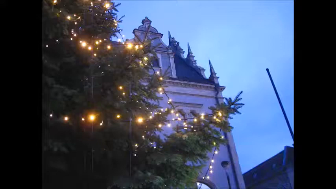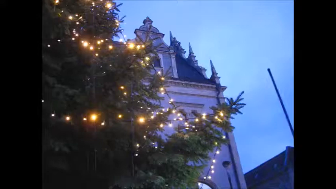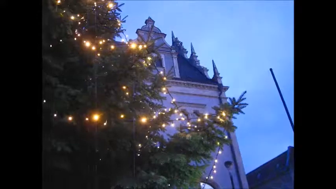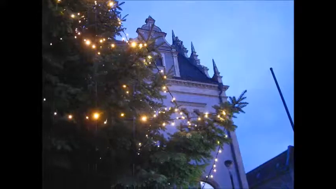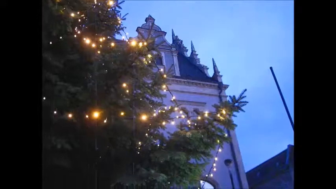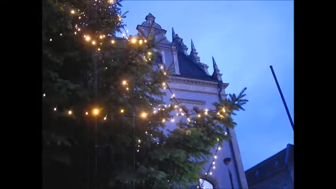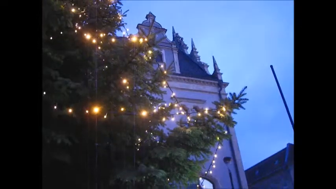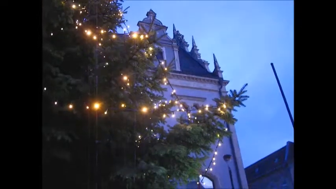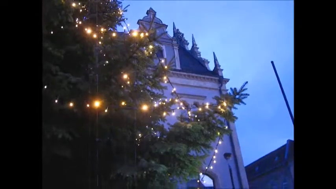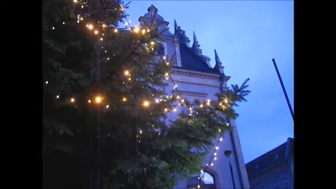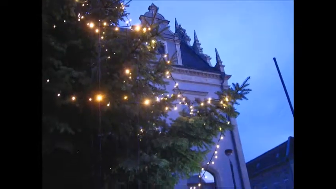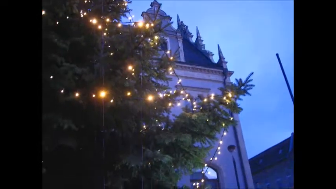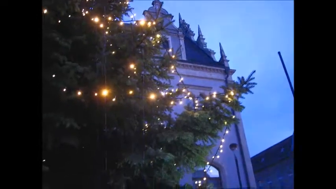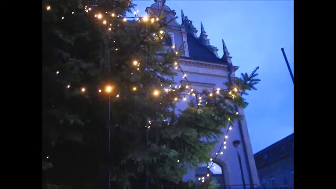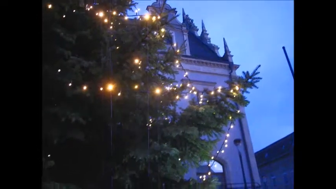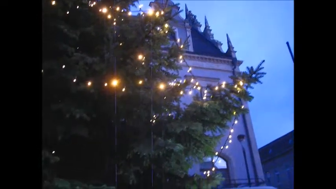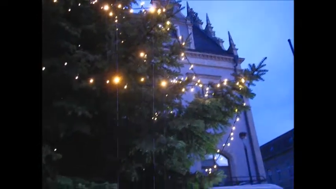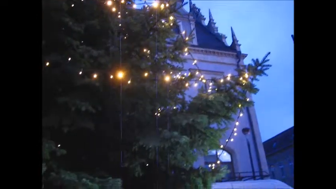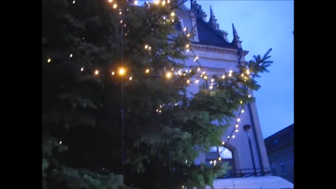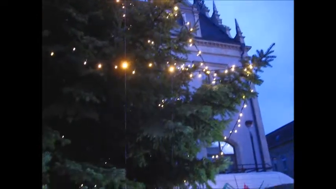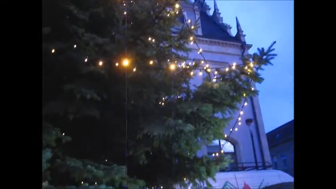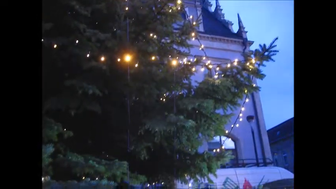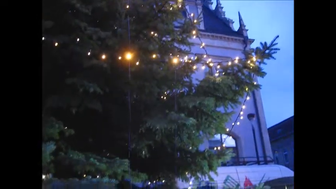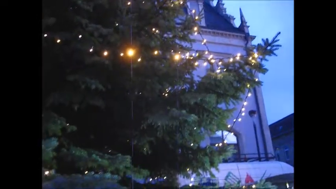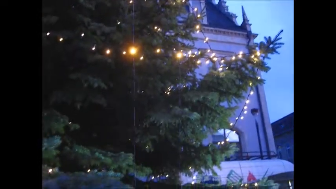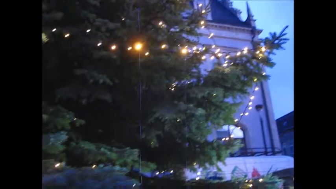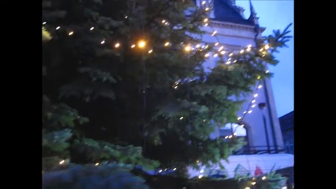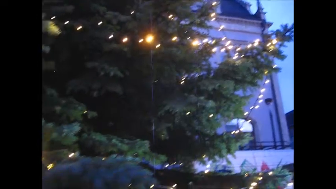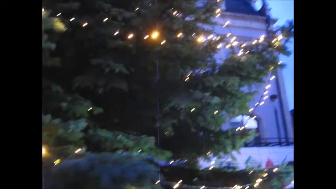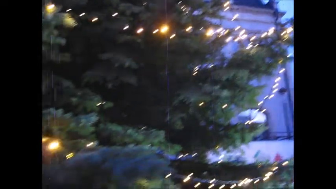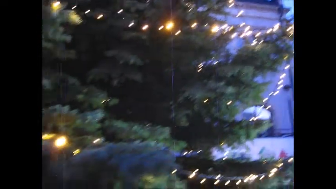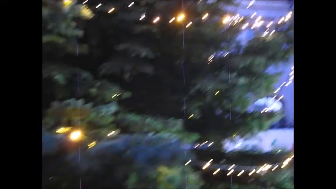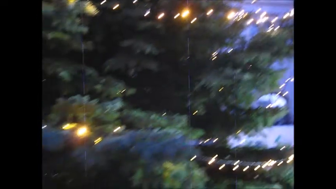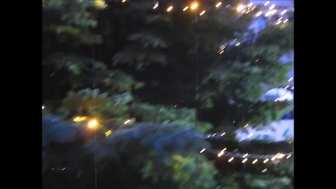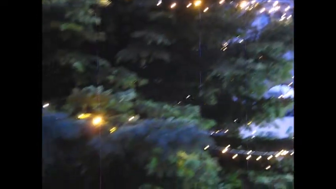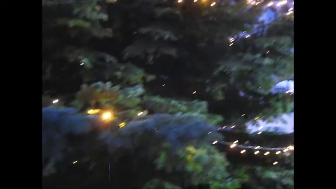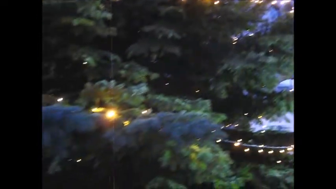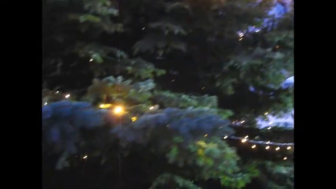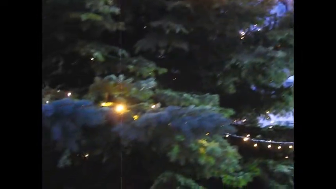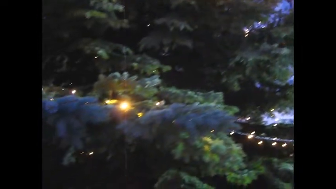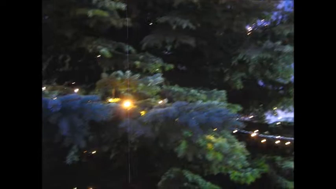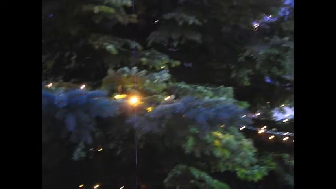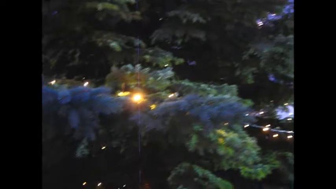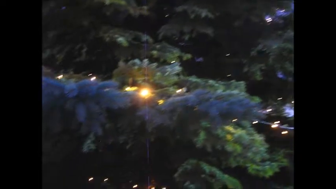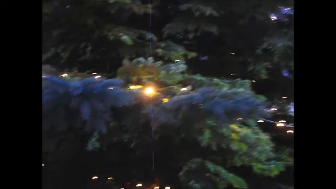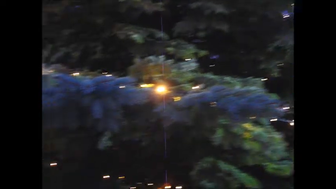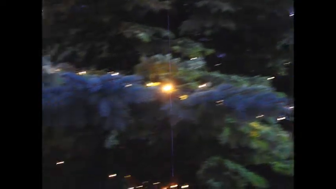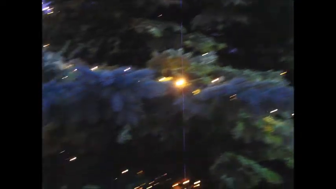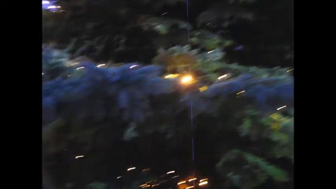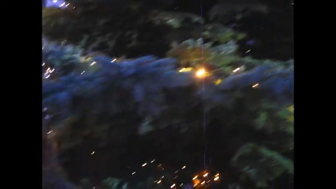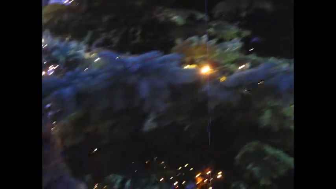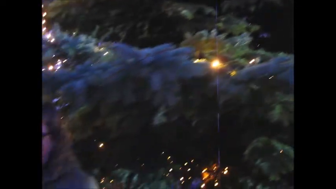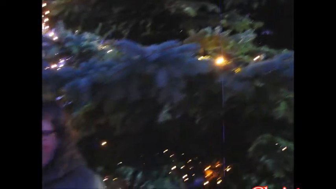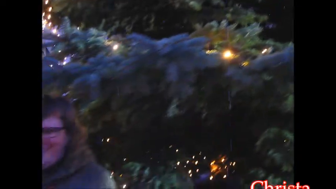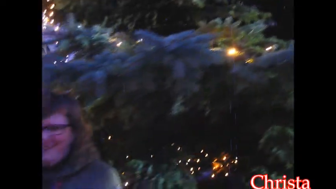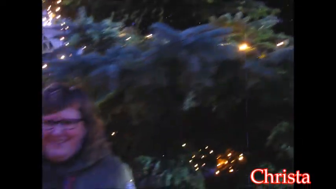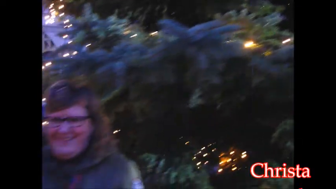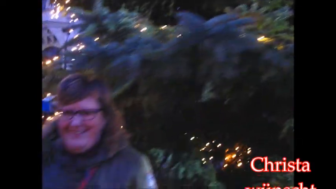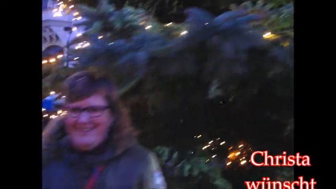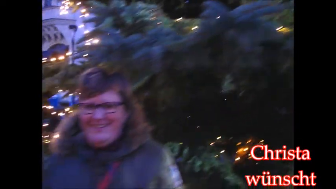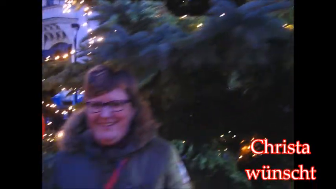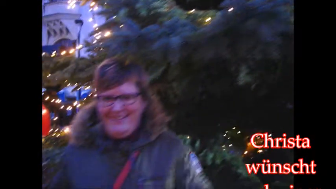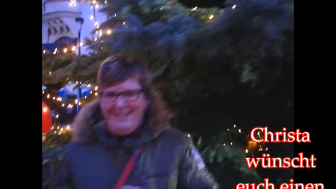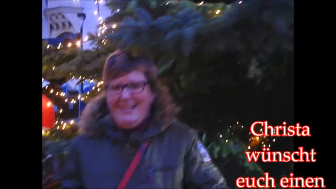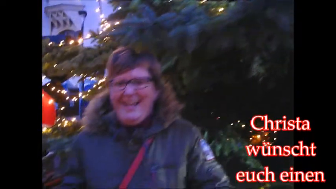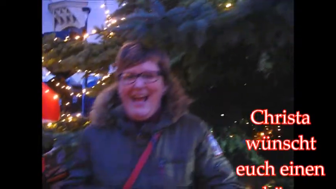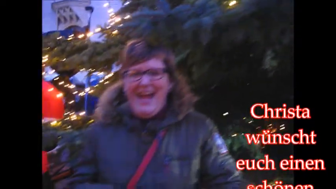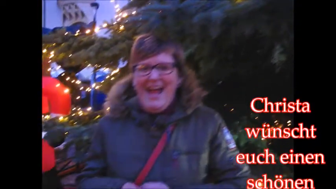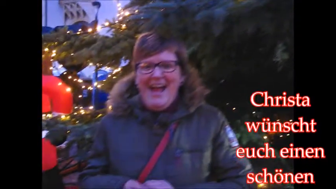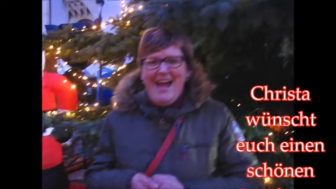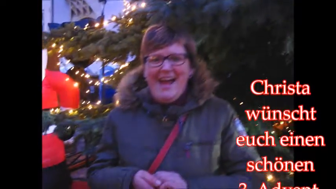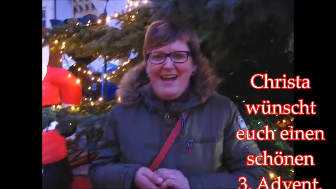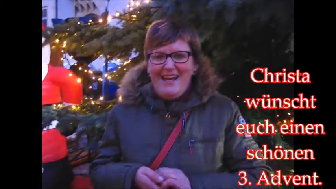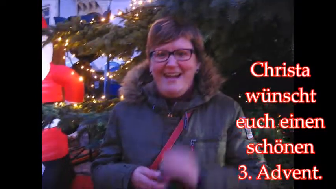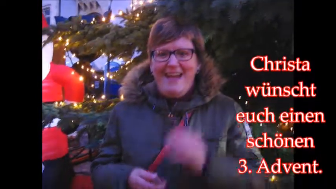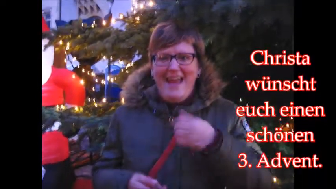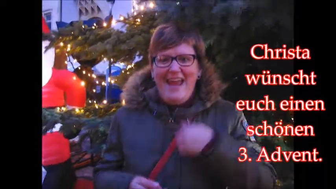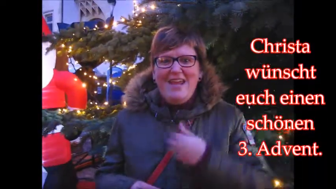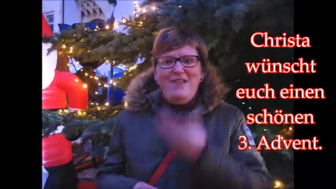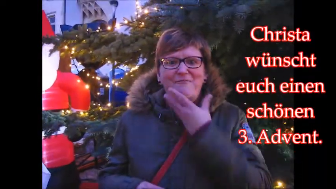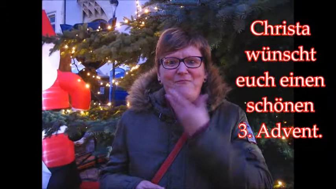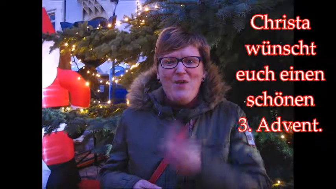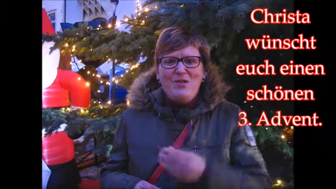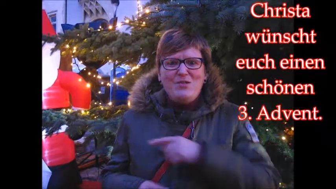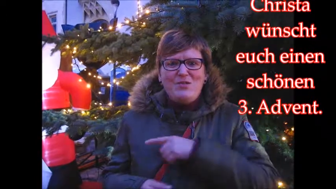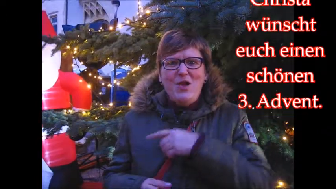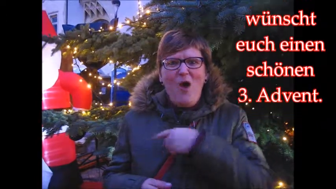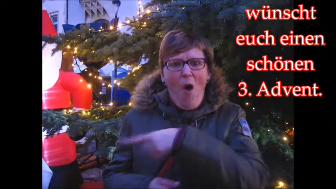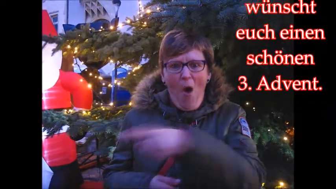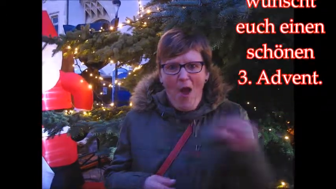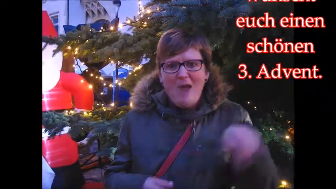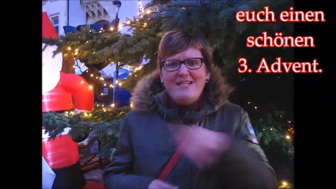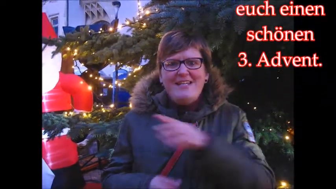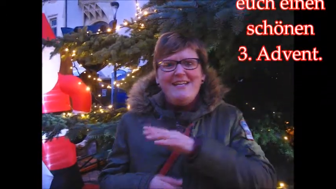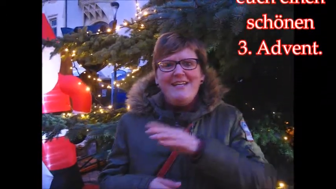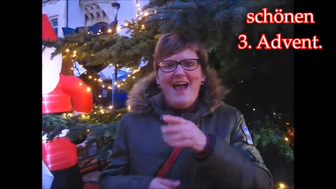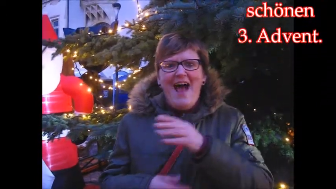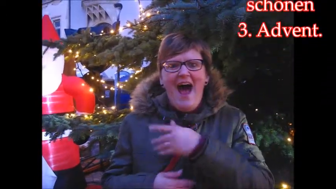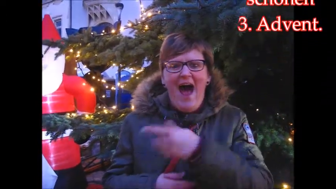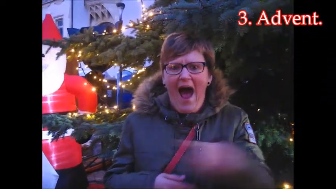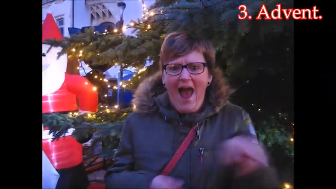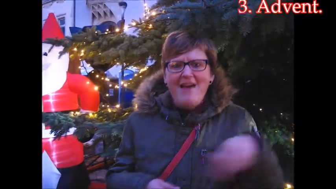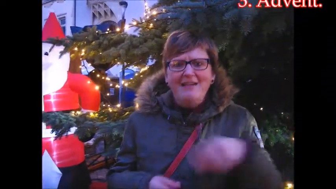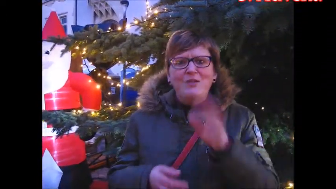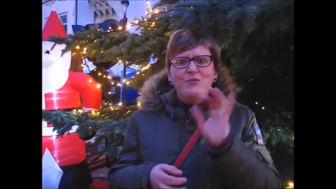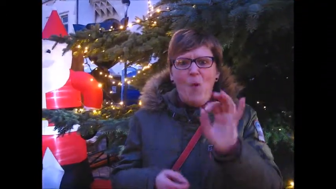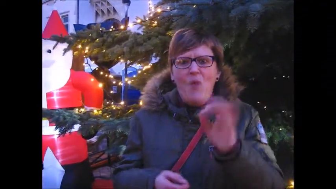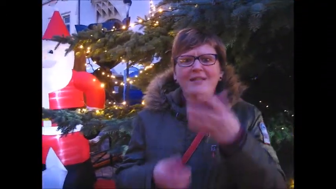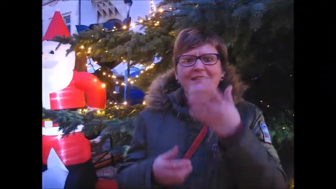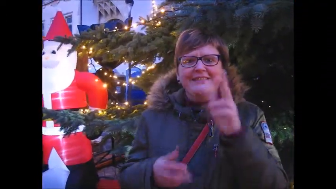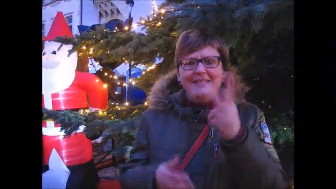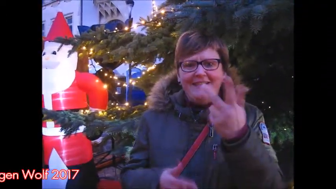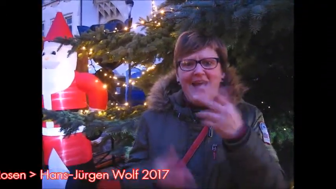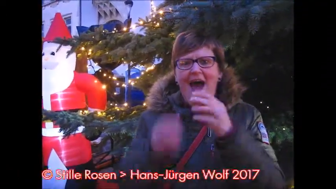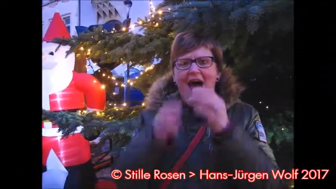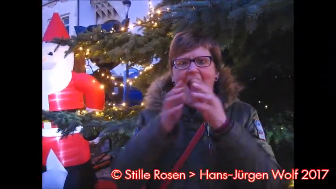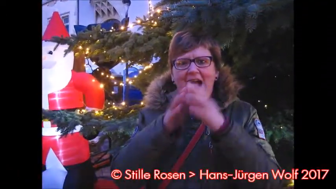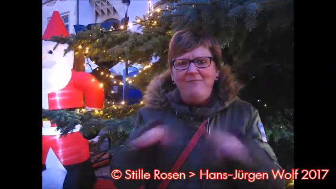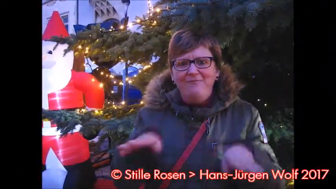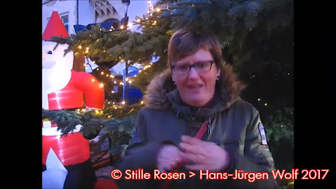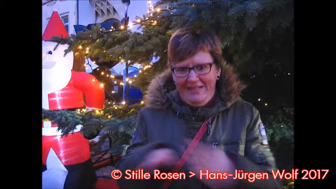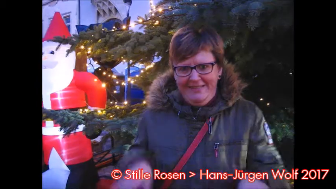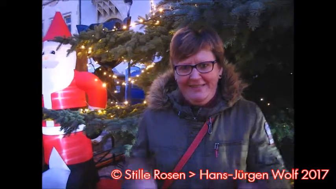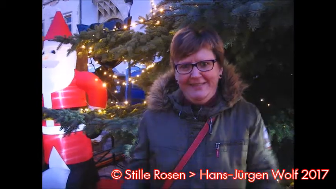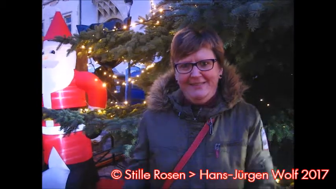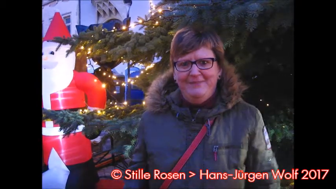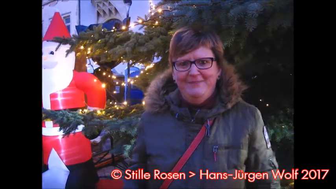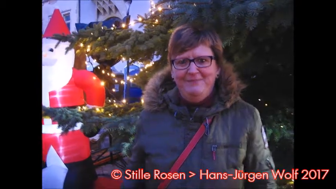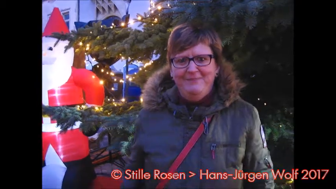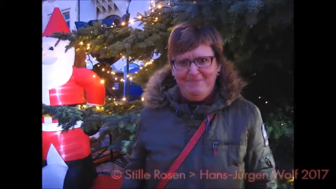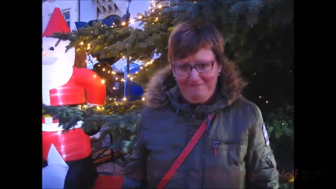3. Adventgruß